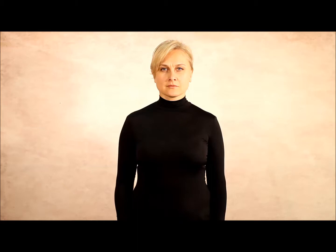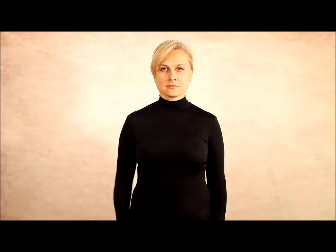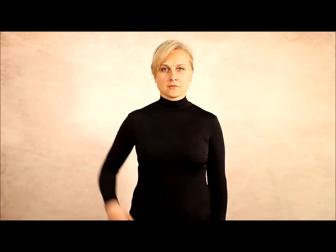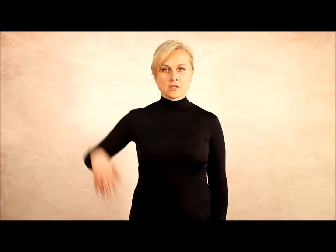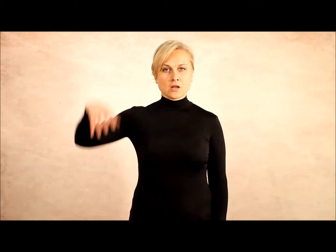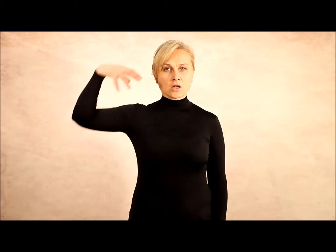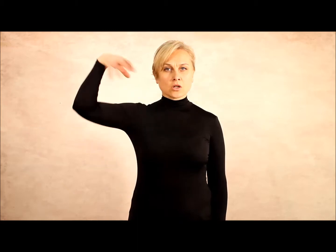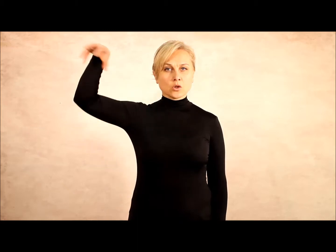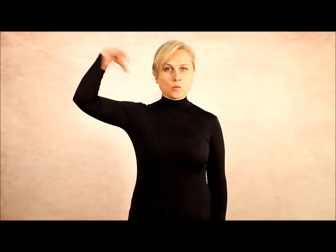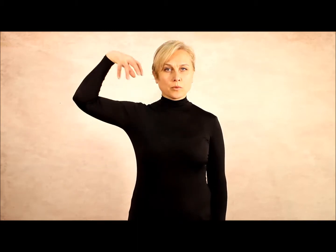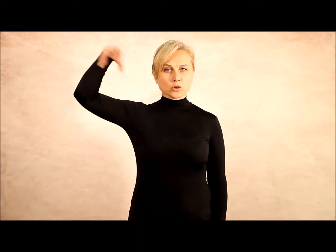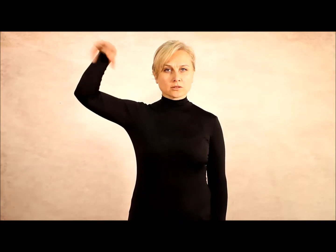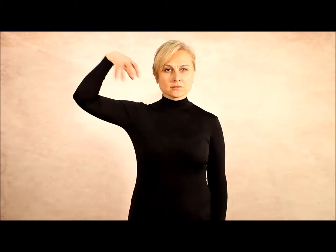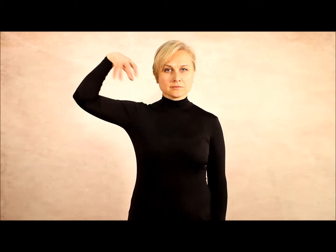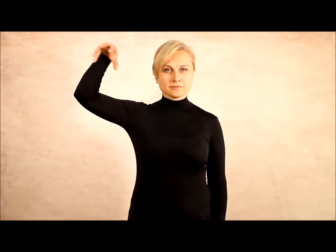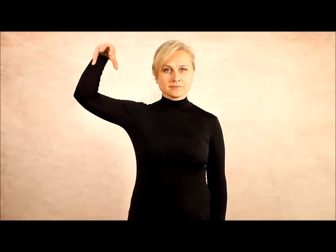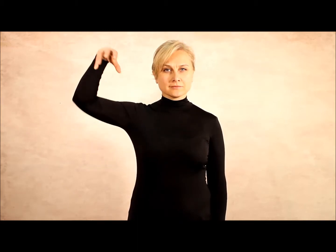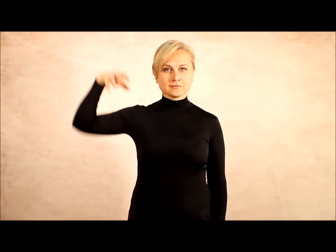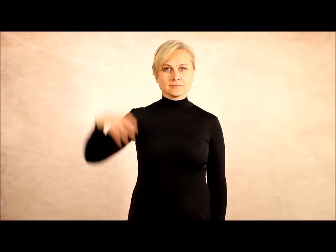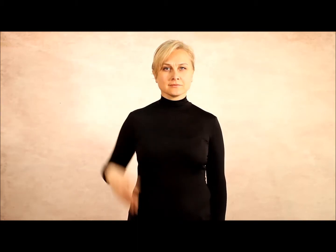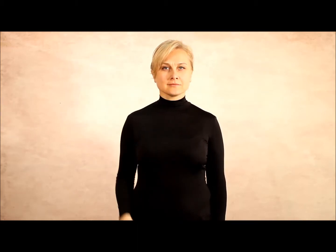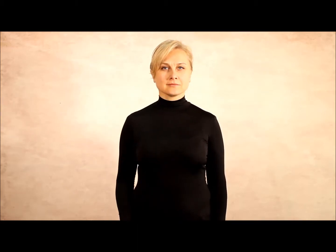Clopot